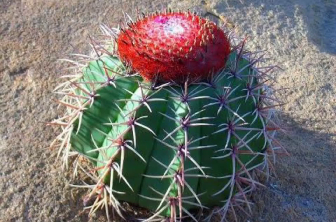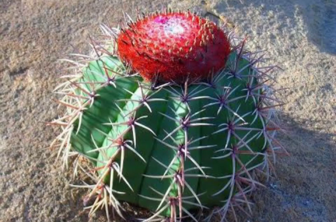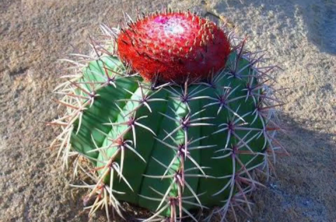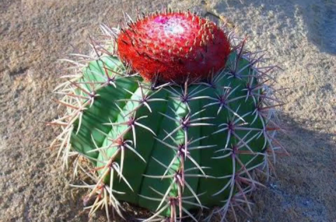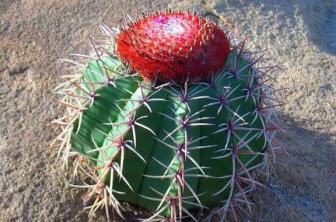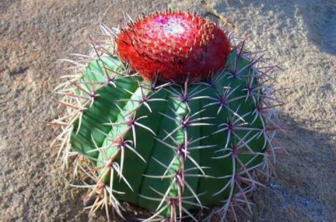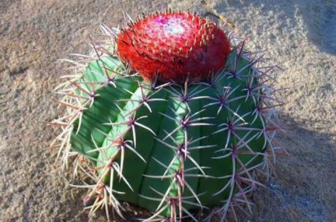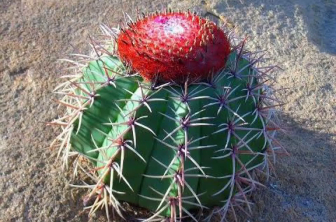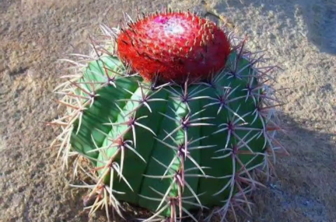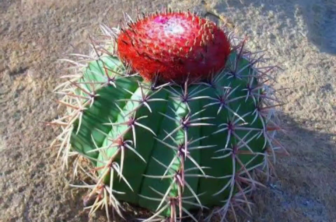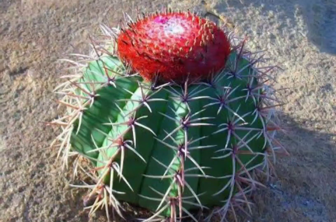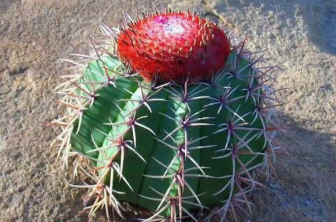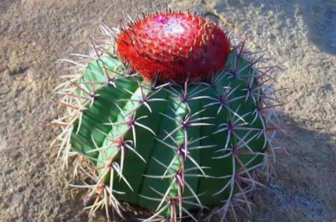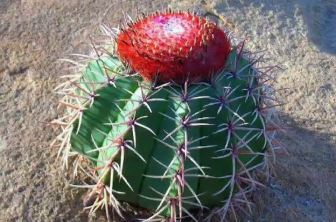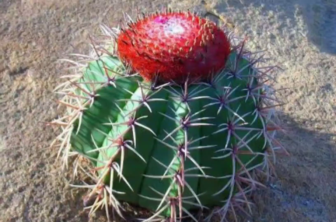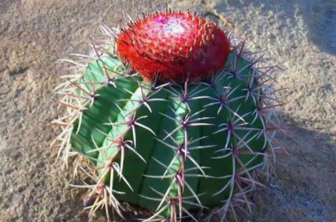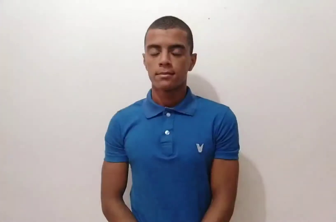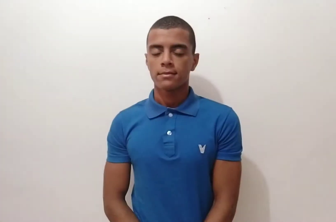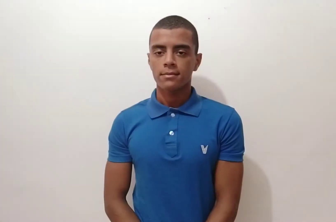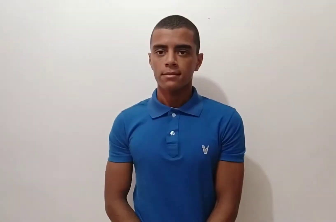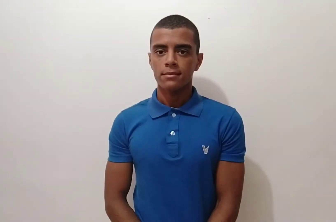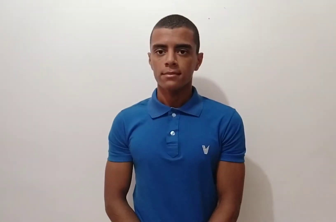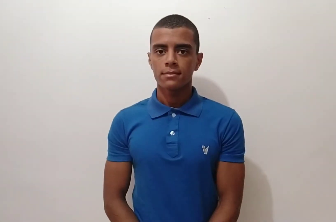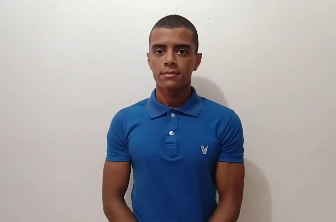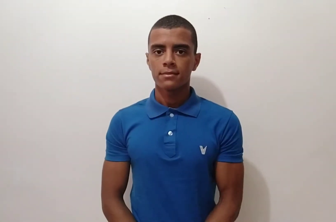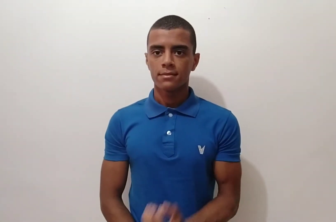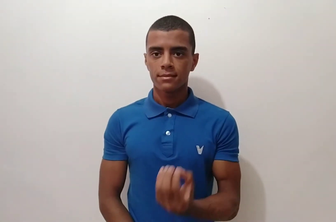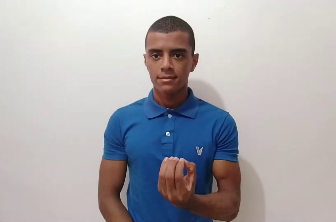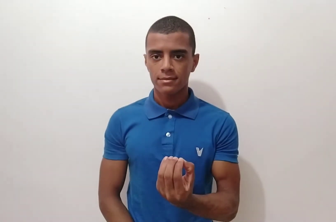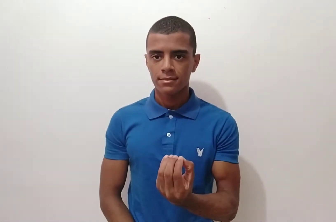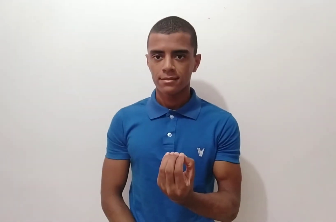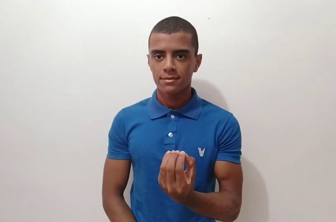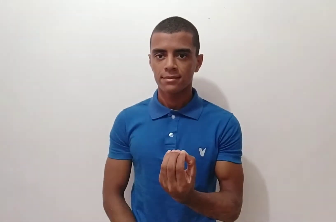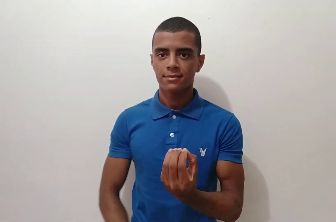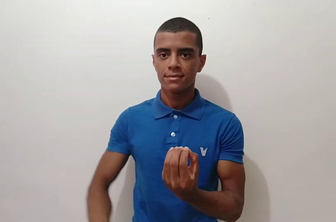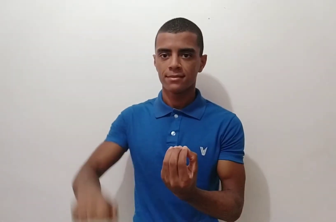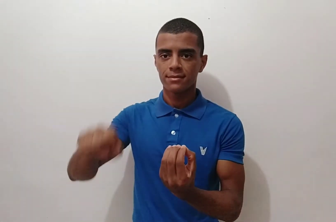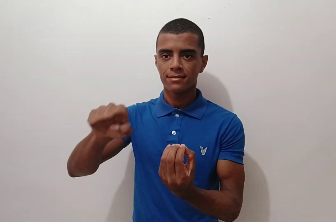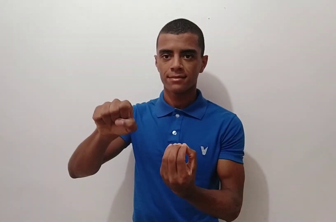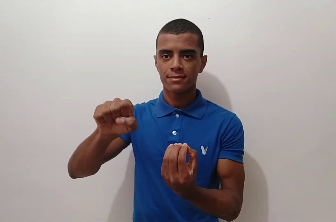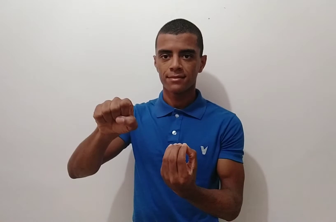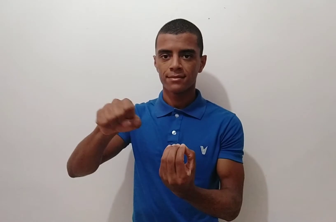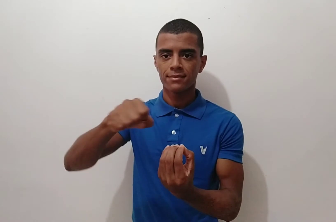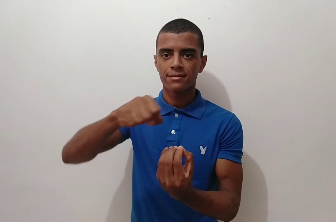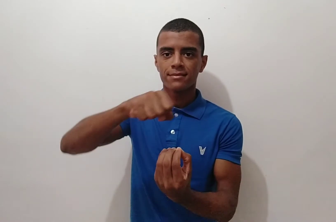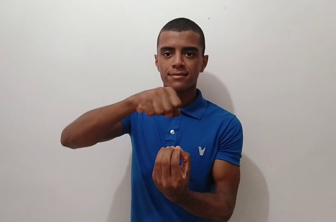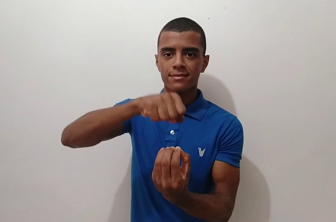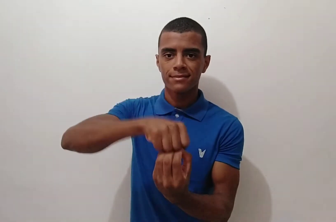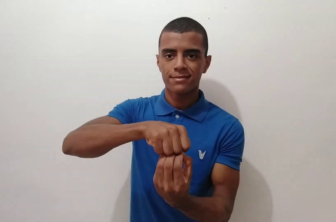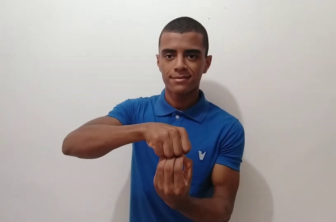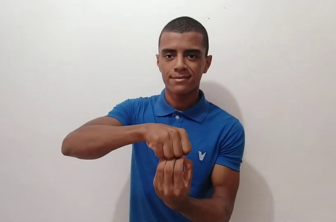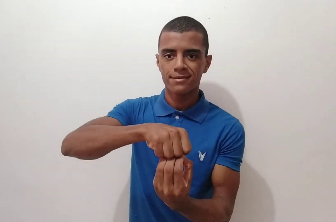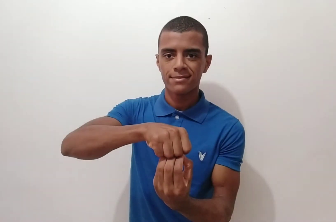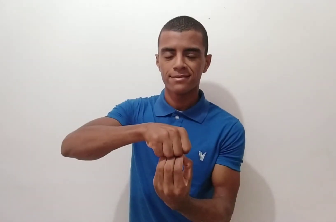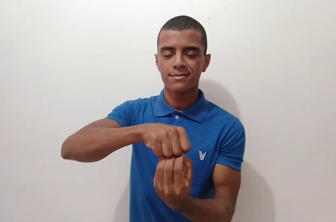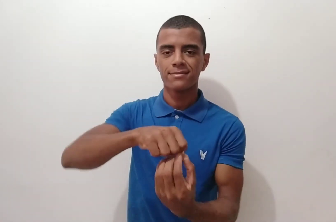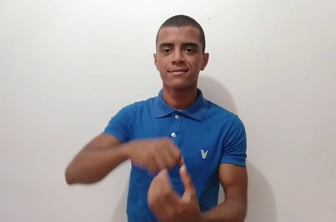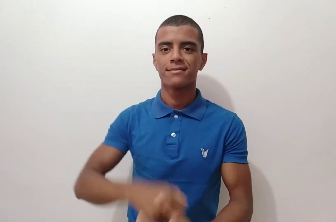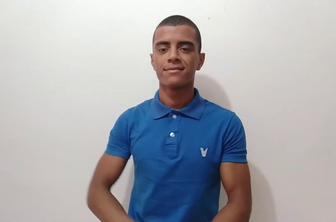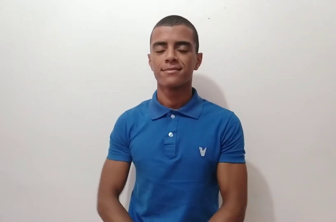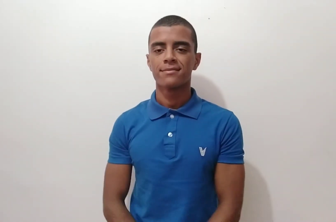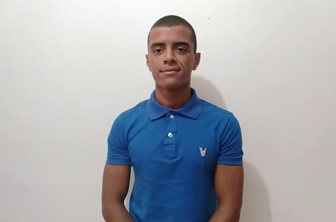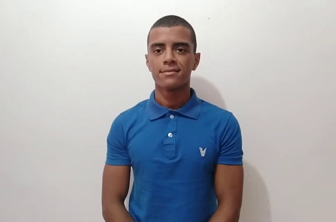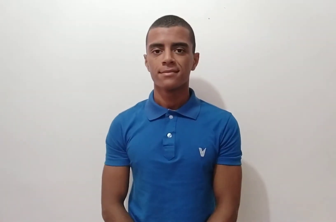Coroa-de-frade